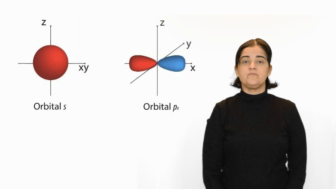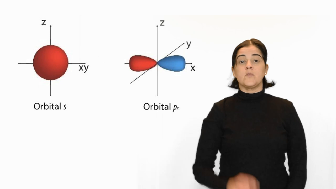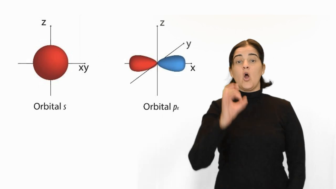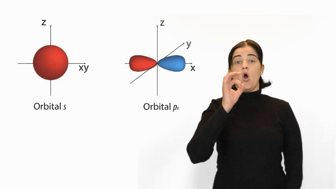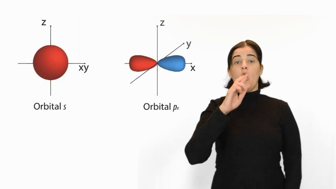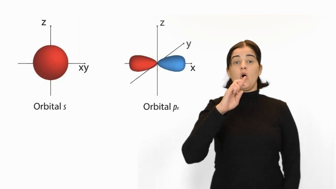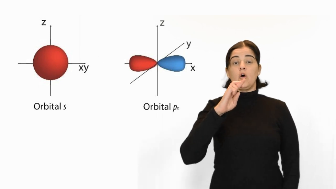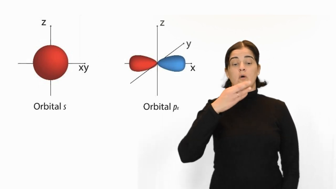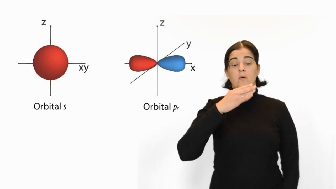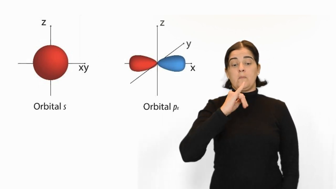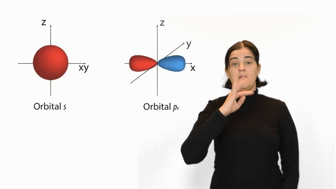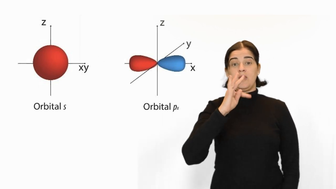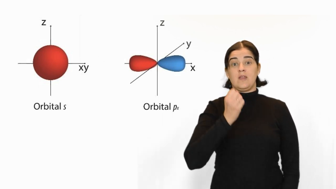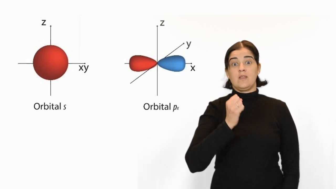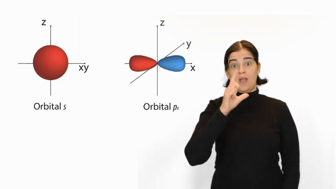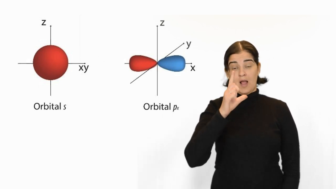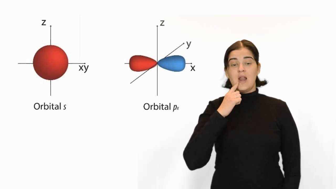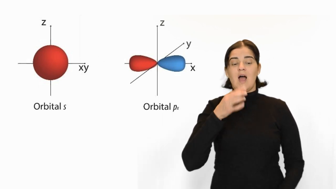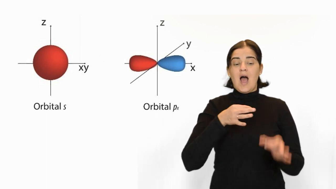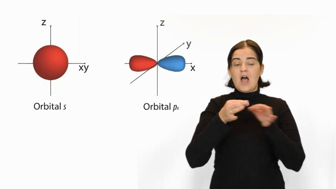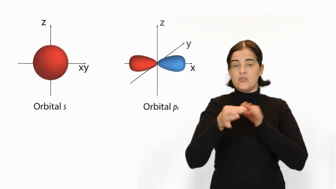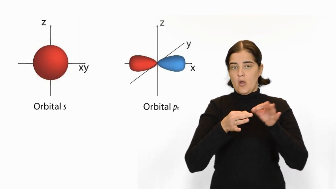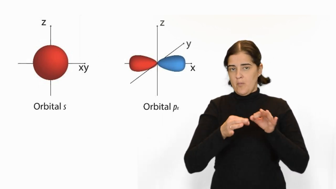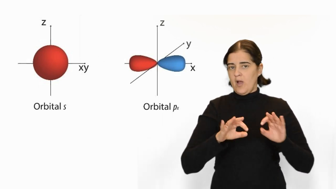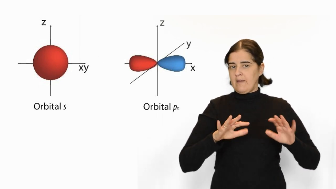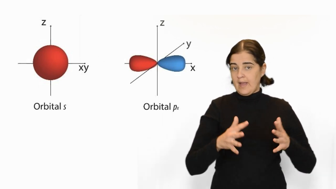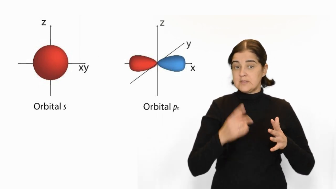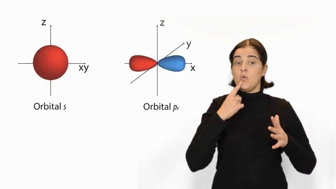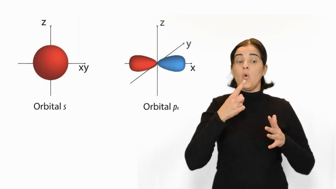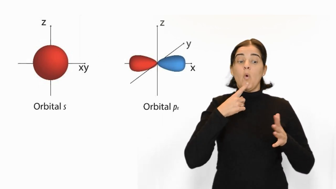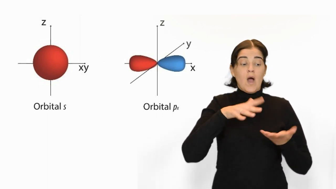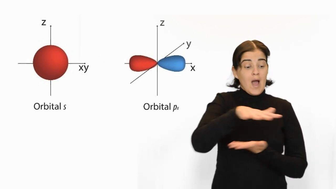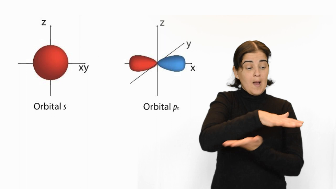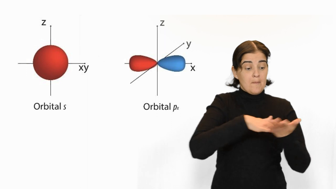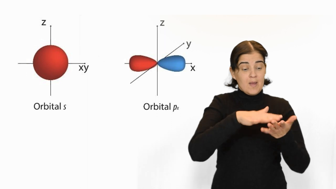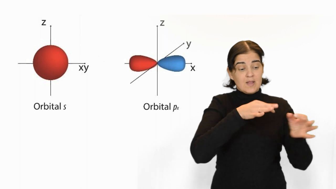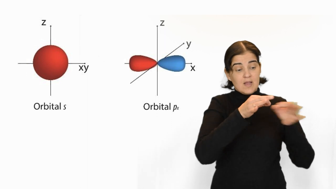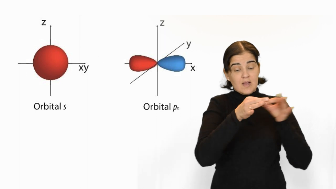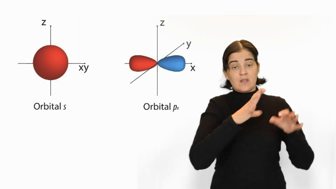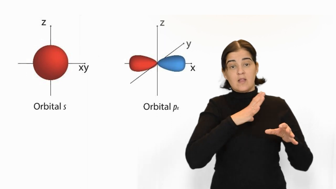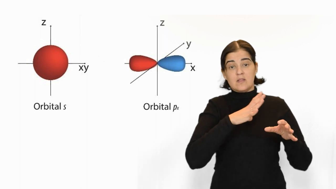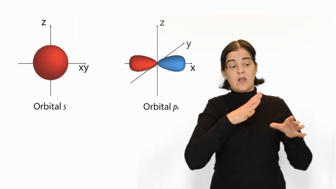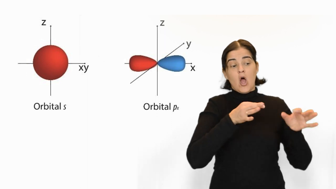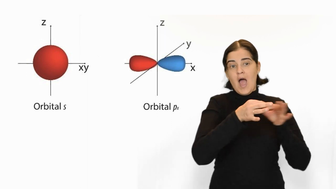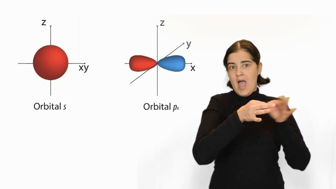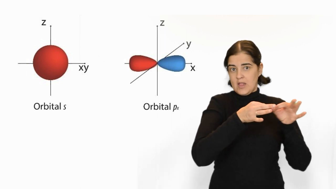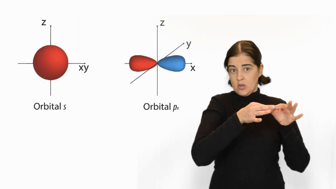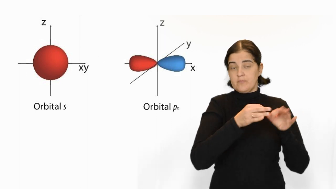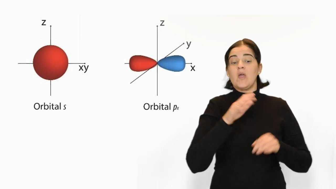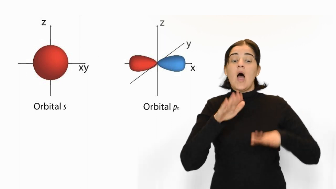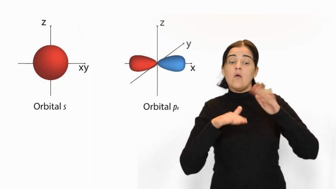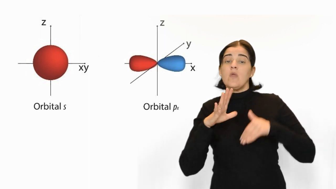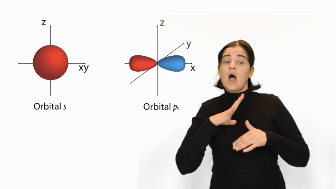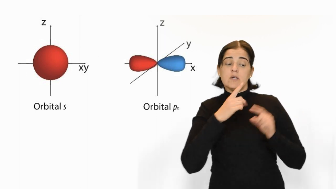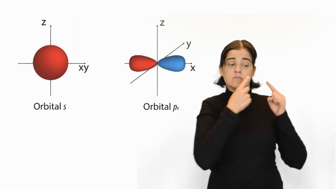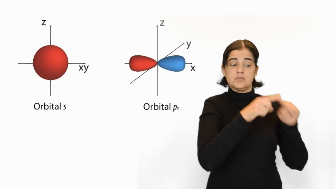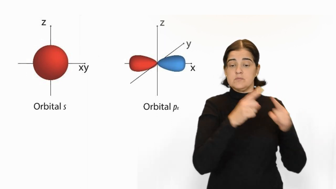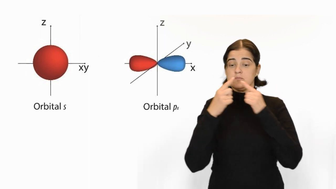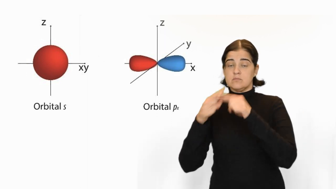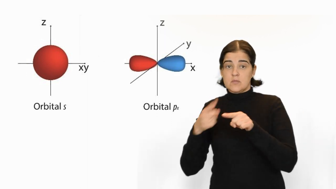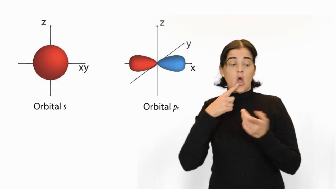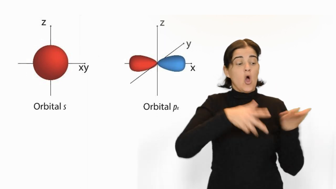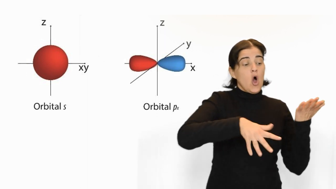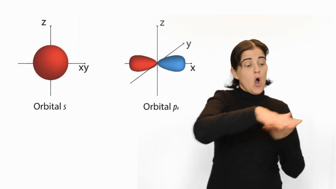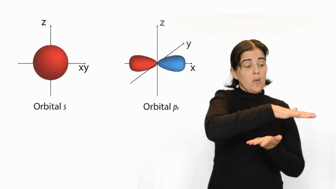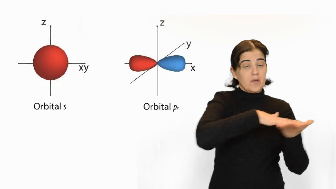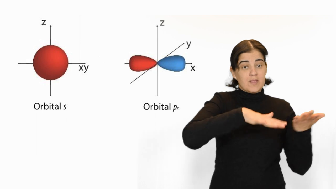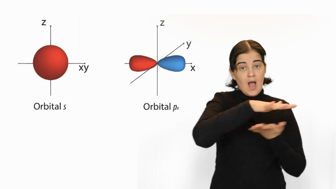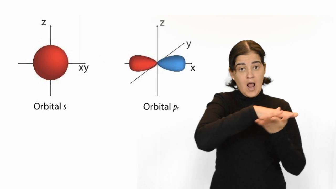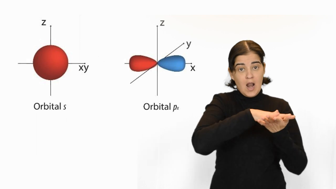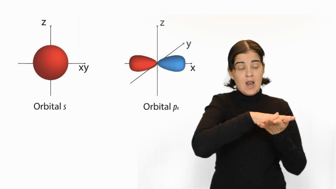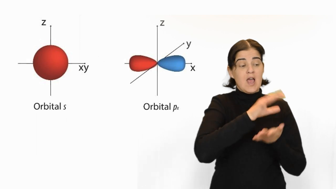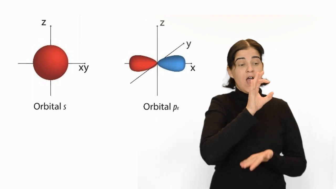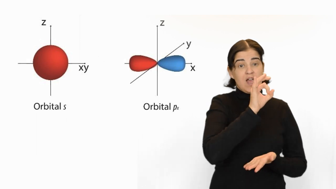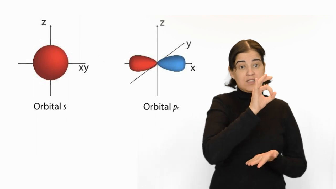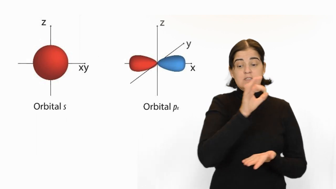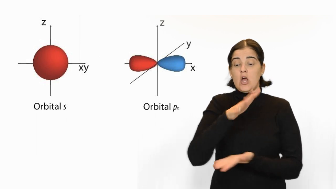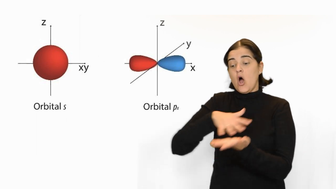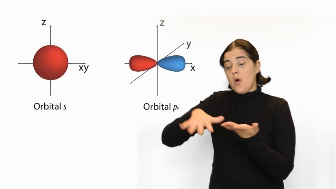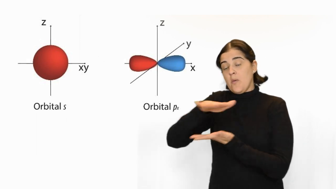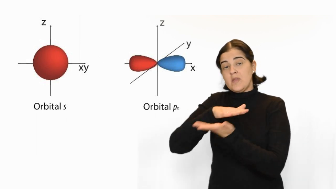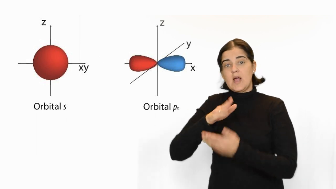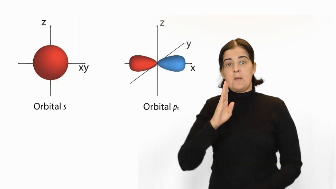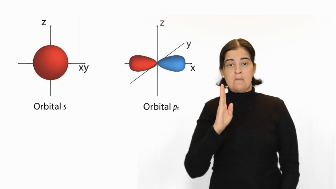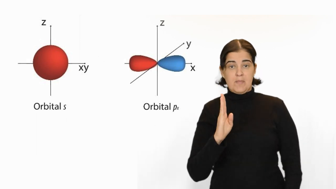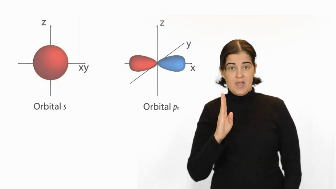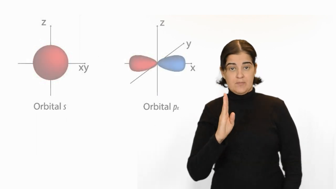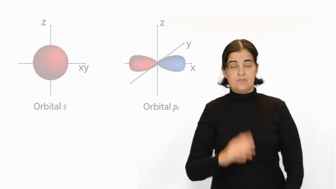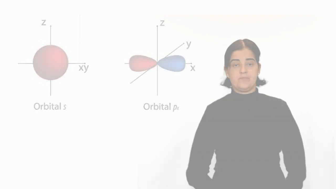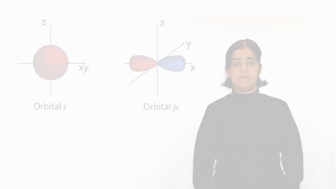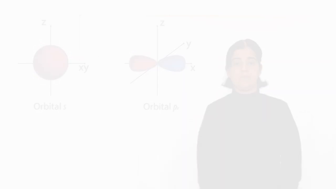Orbital atómico